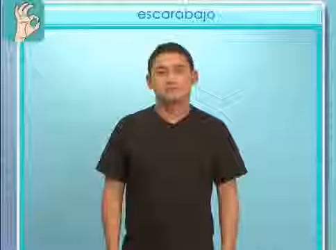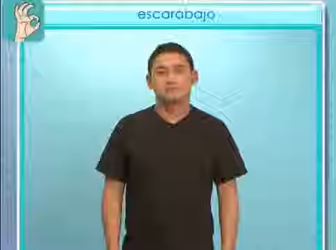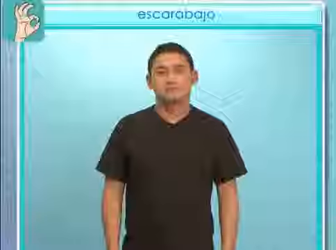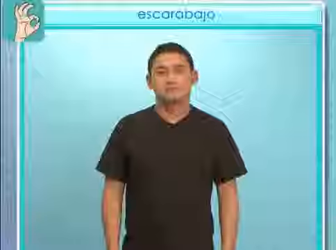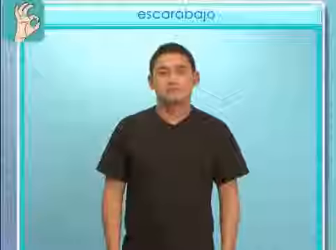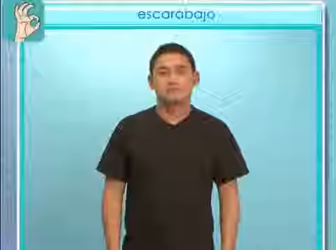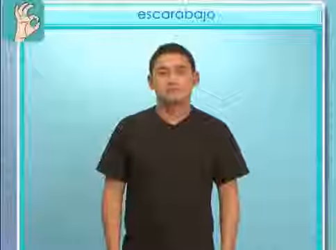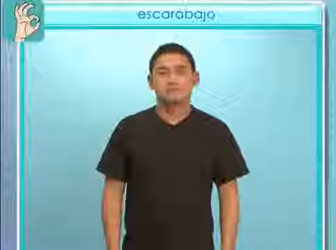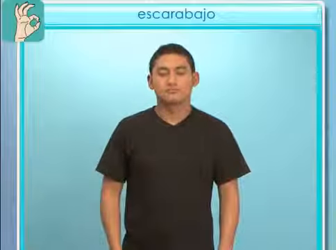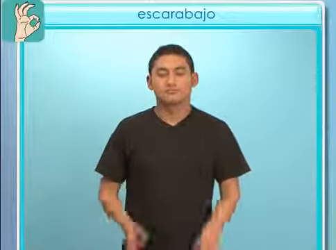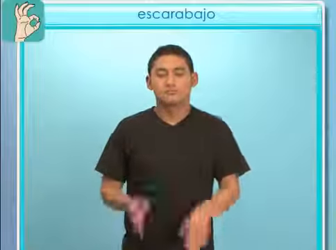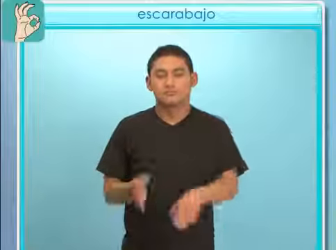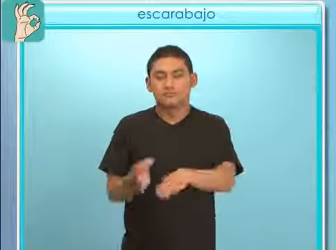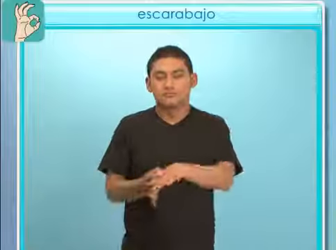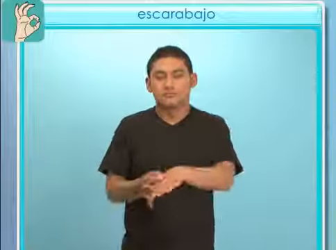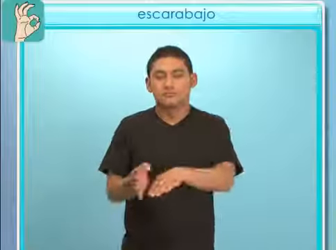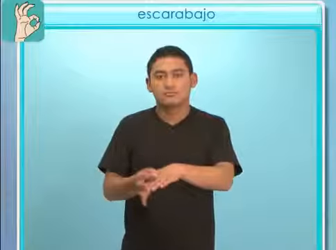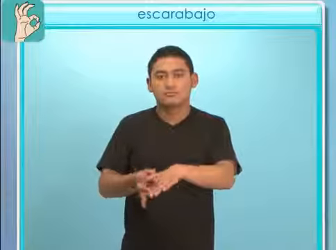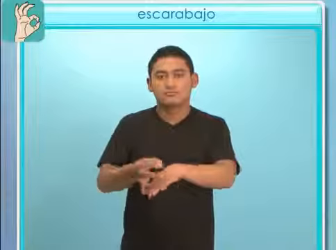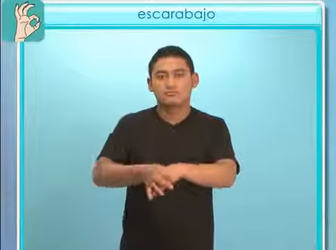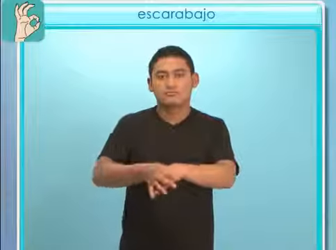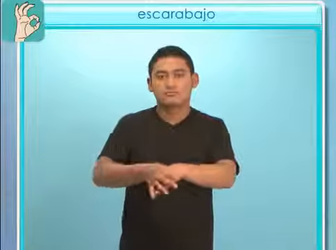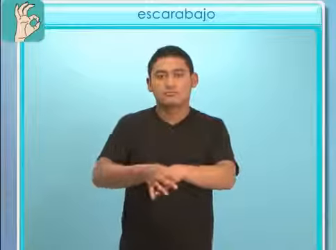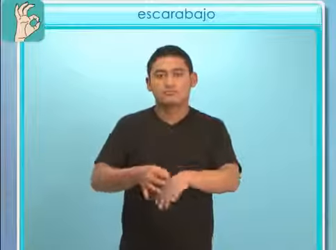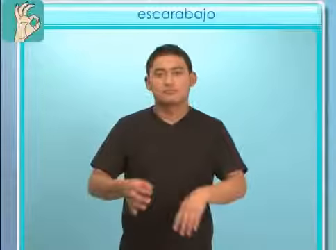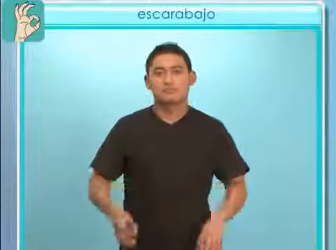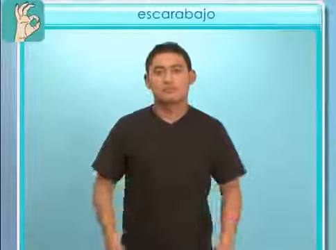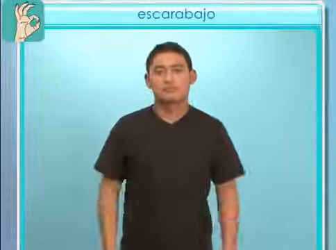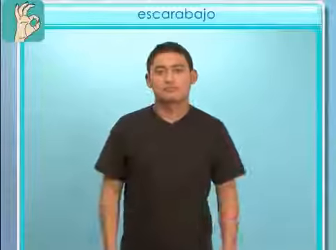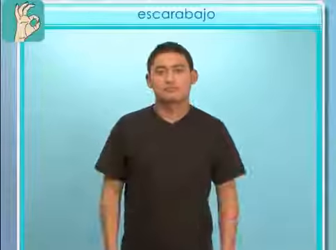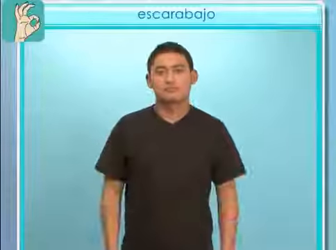ESCARABAJO